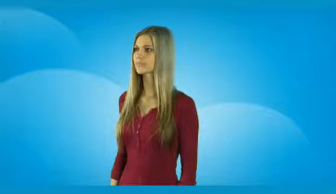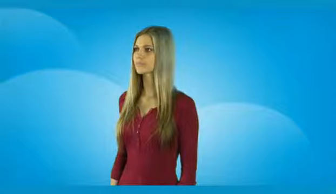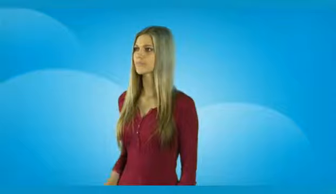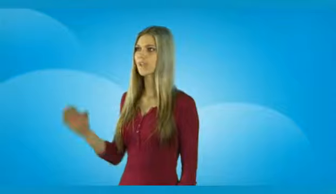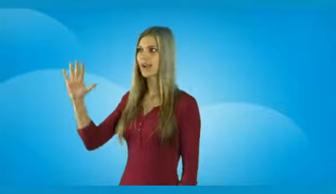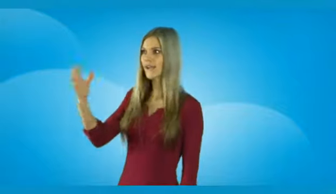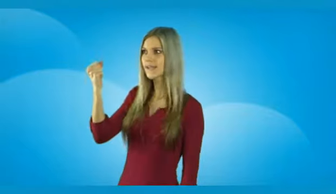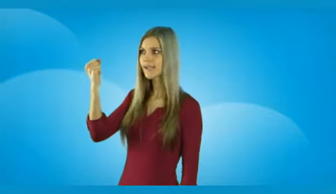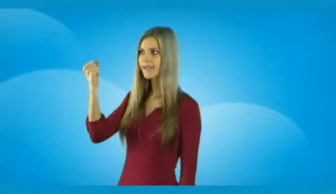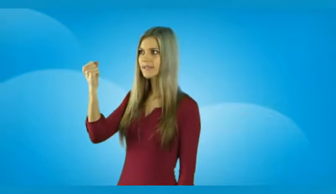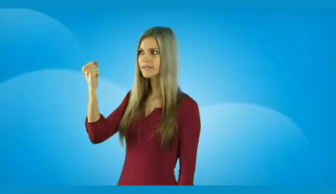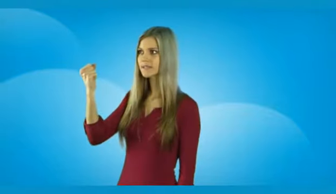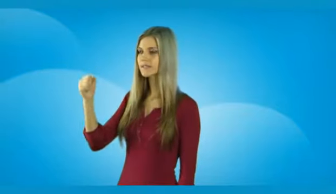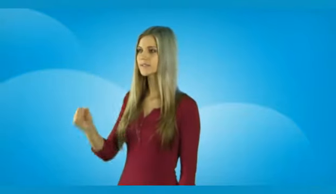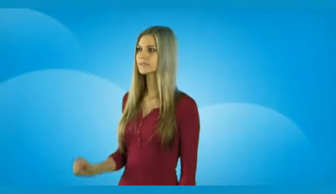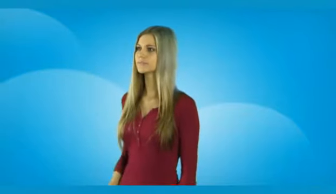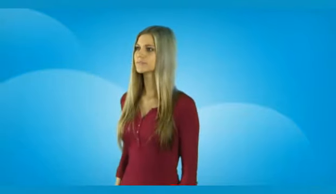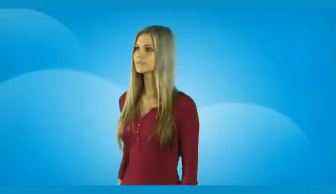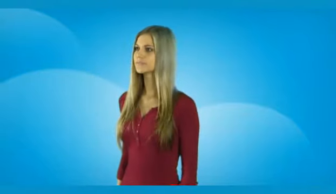Légy